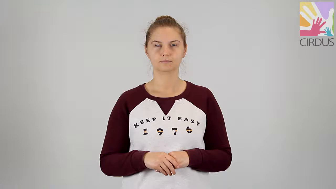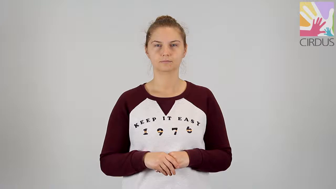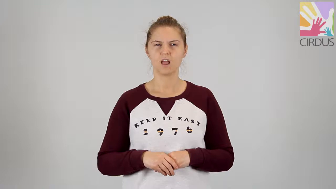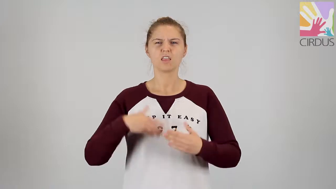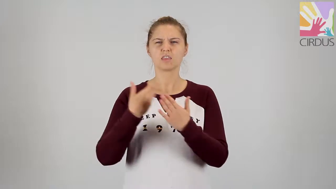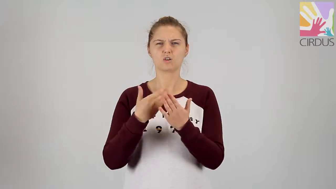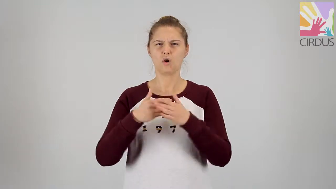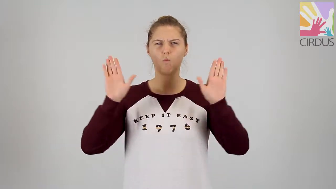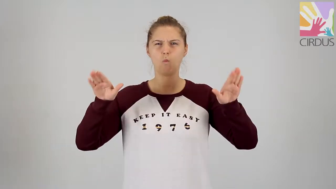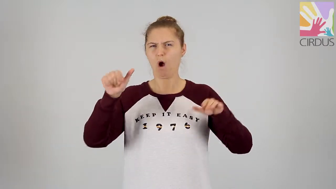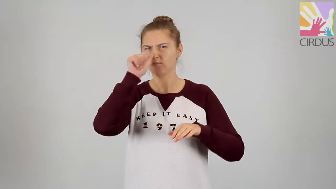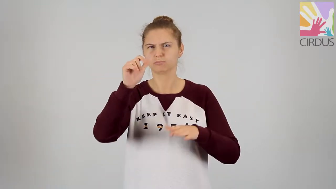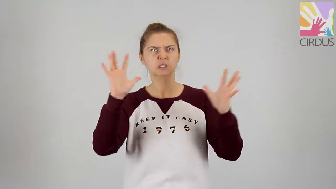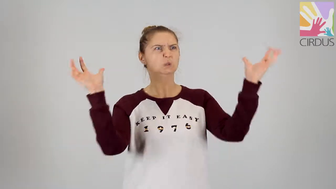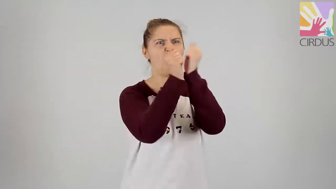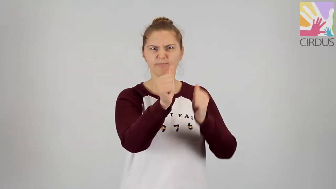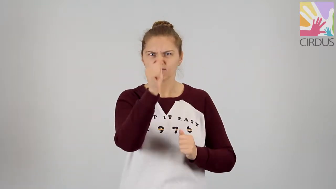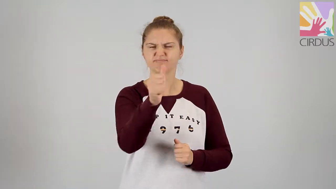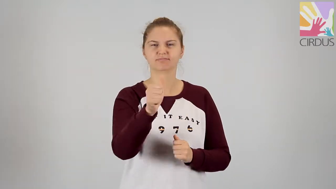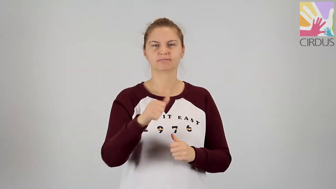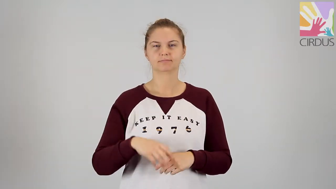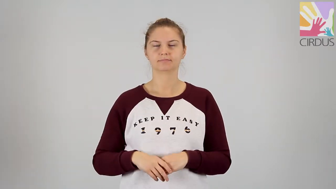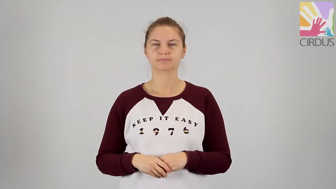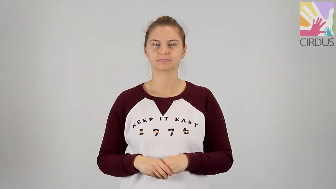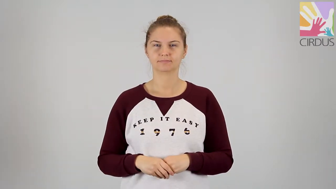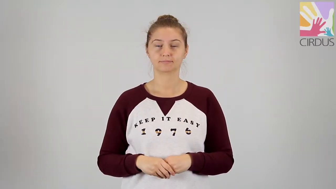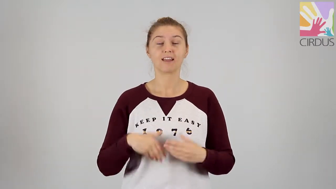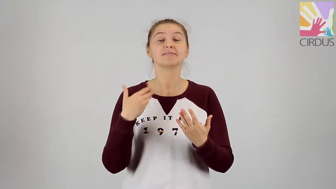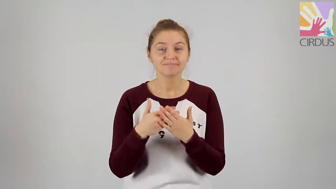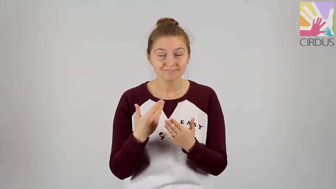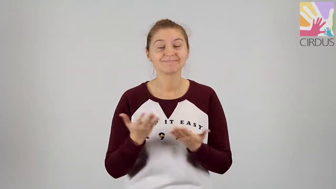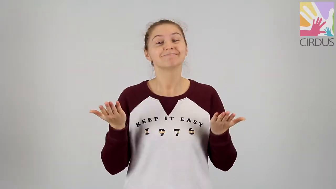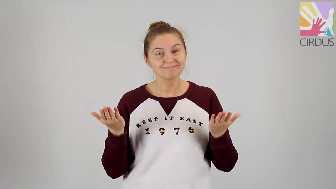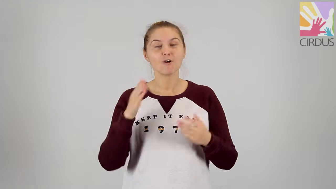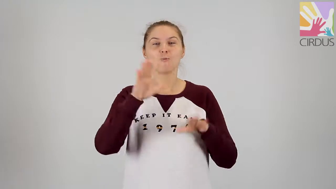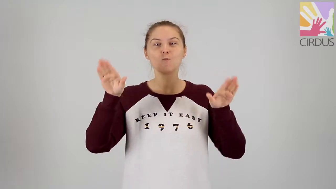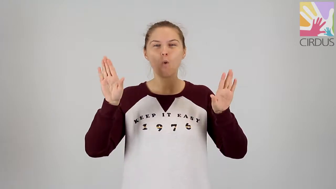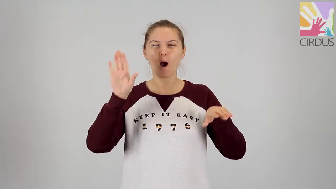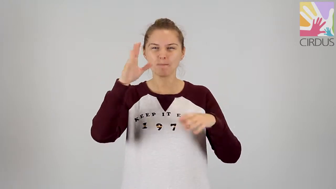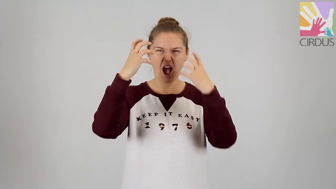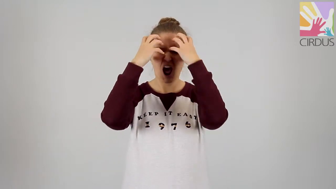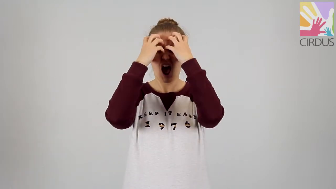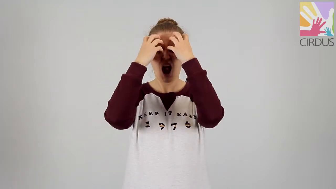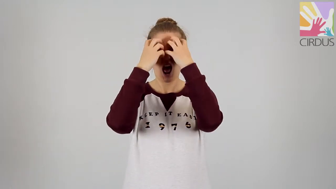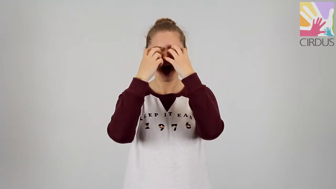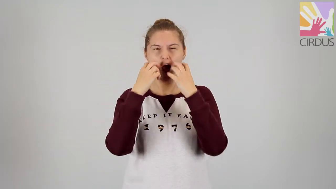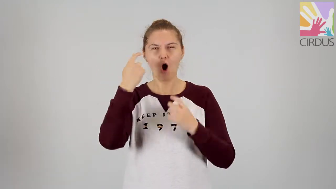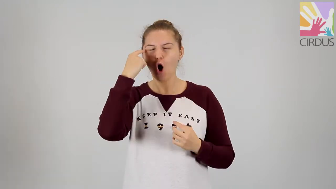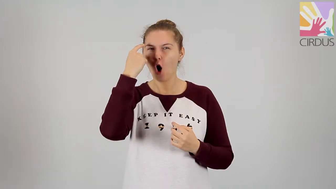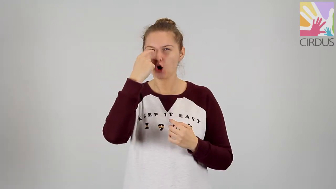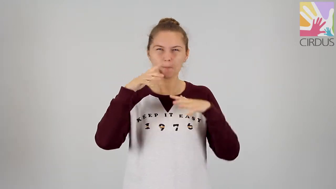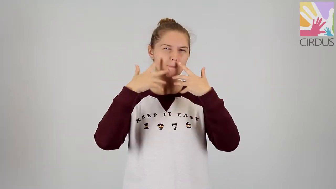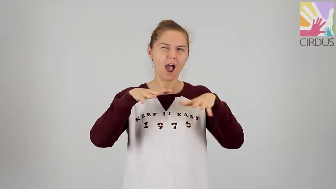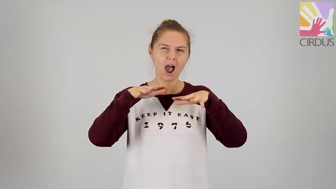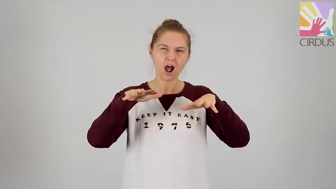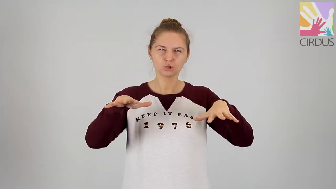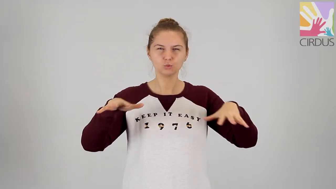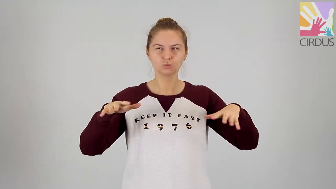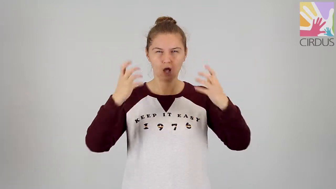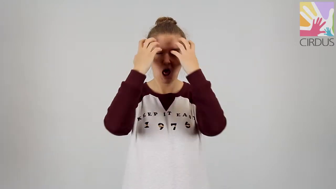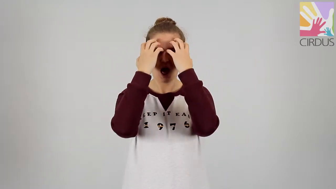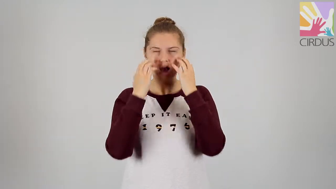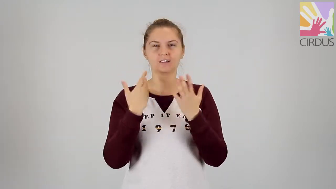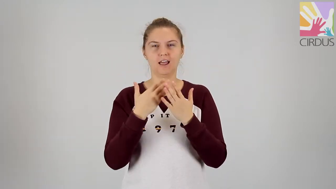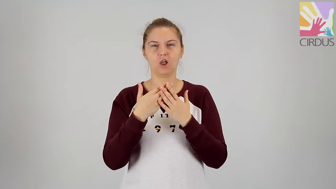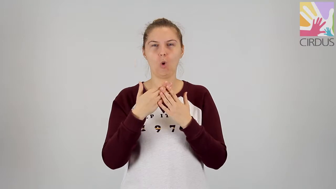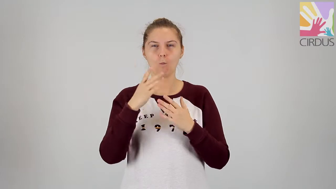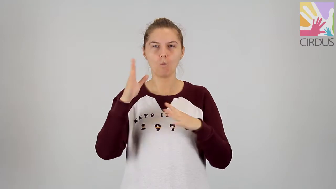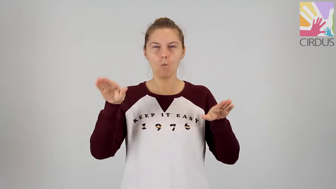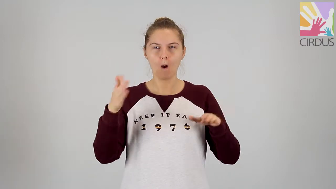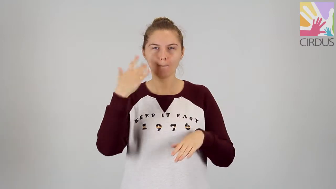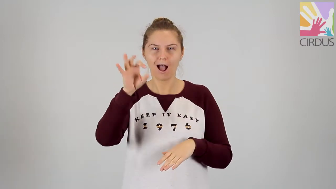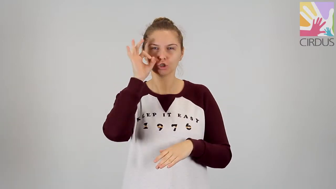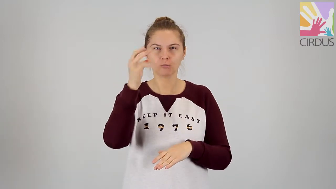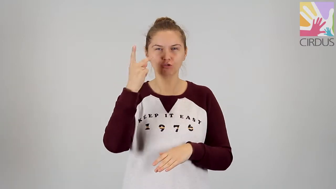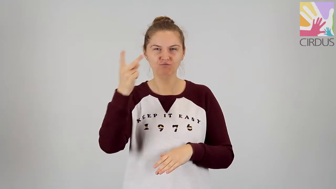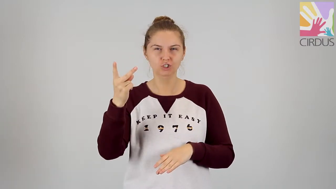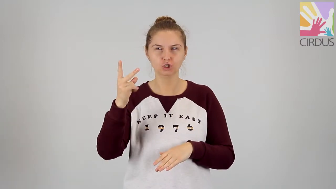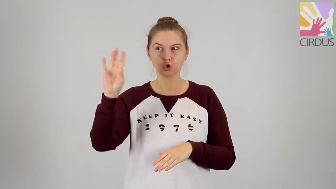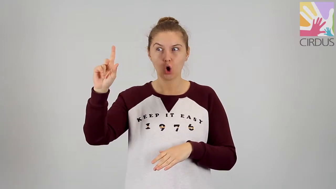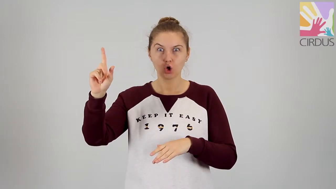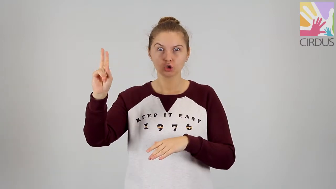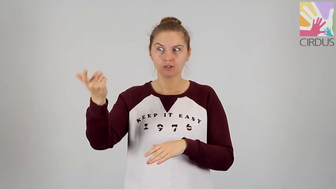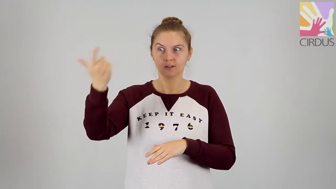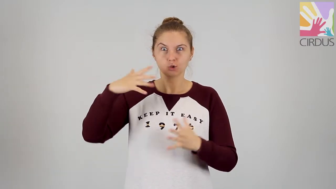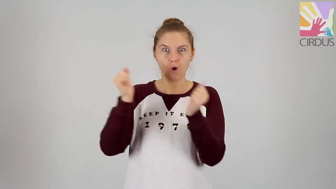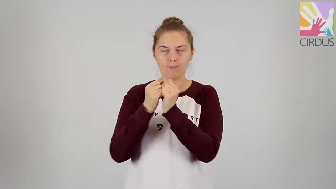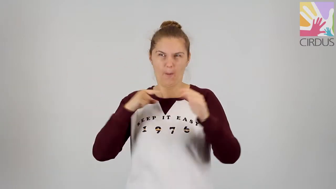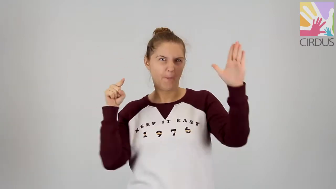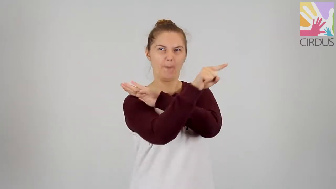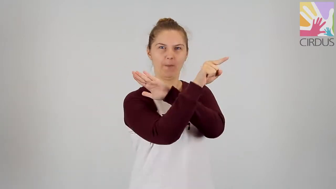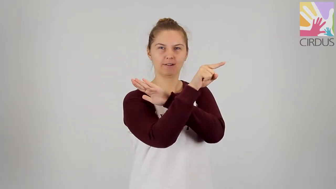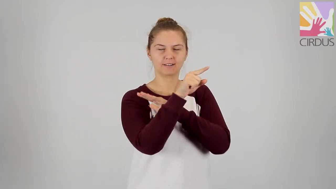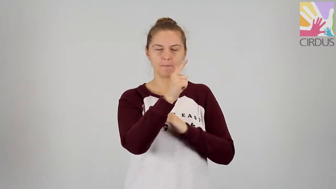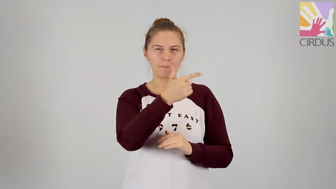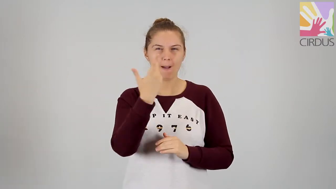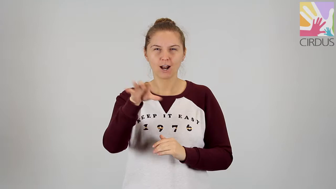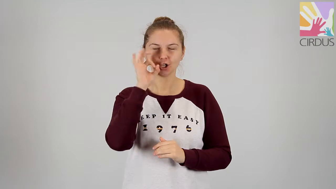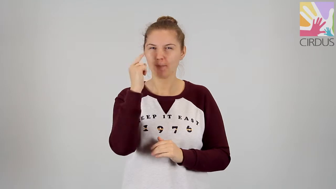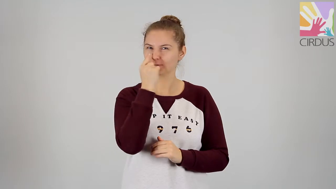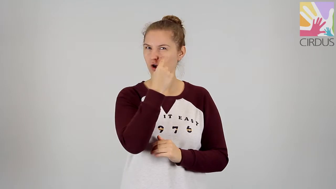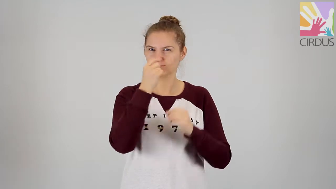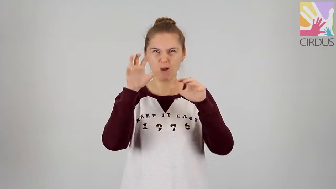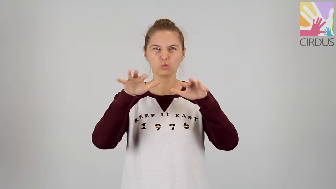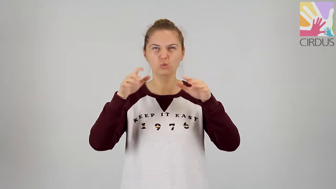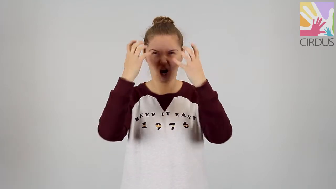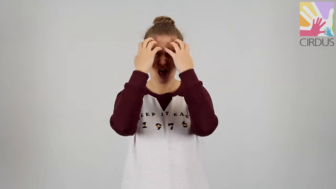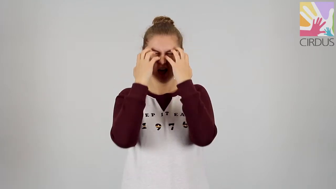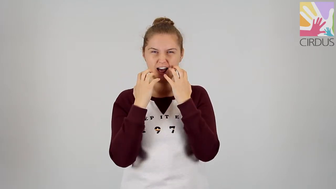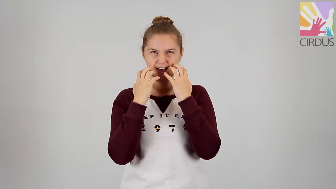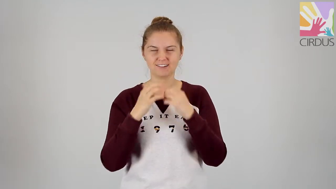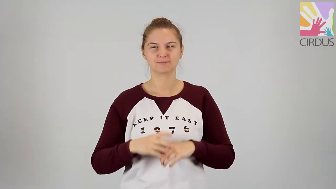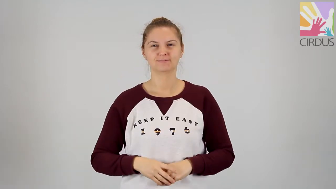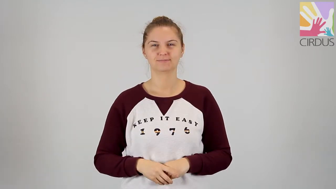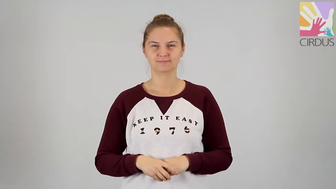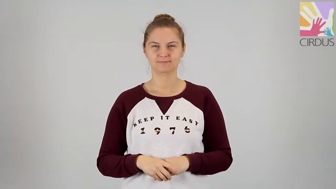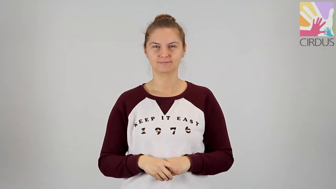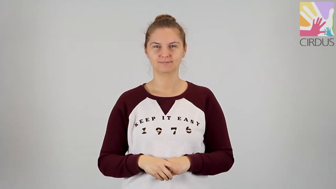Dlaczego nie udaje nam się nigdy złapać muchy